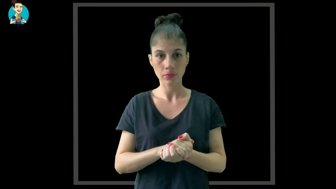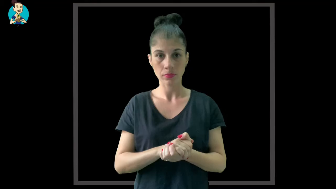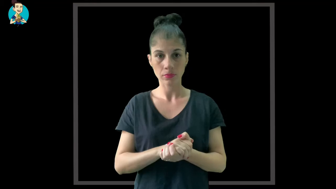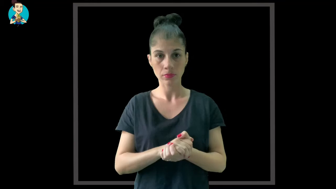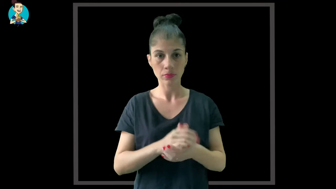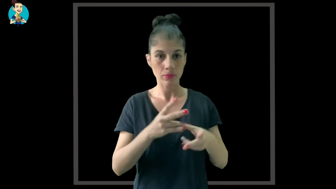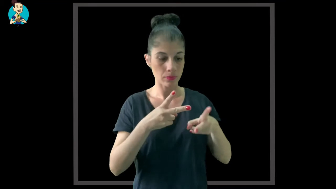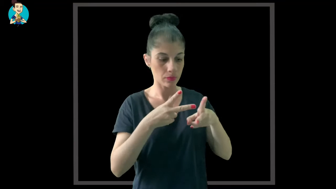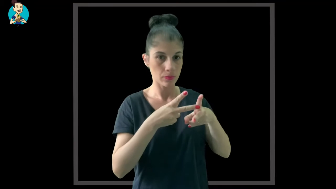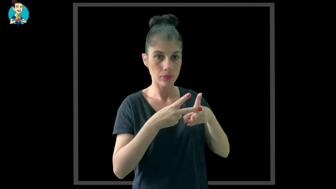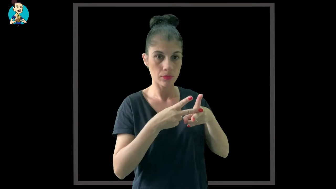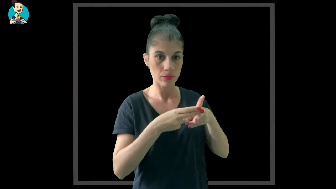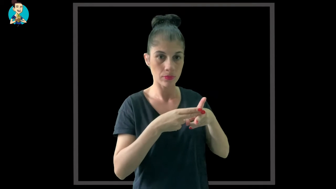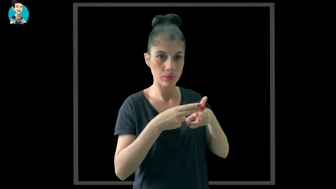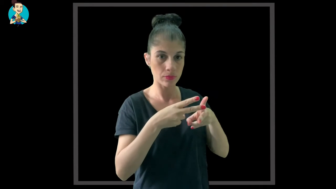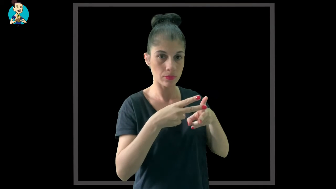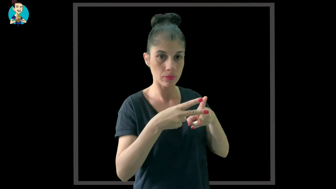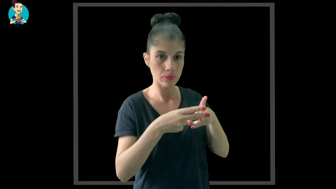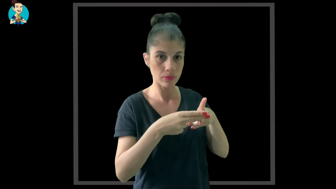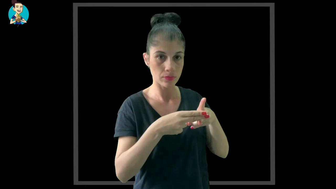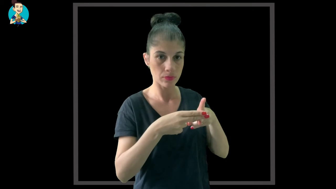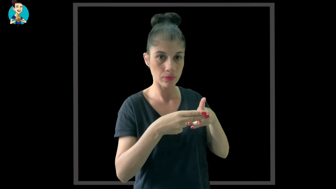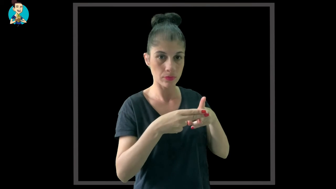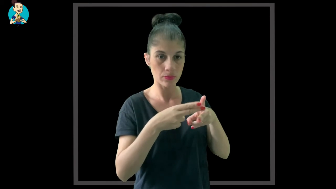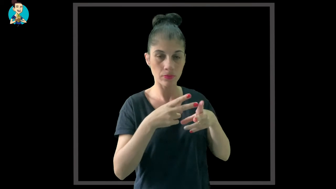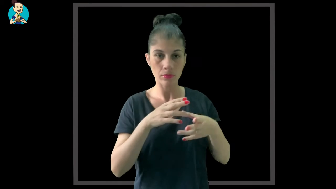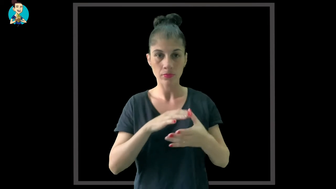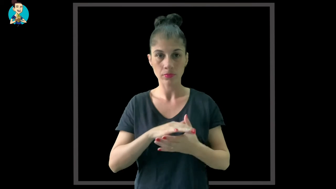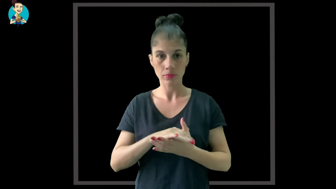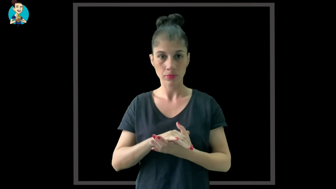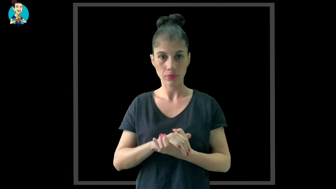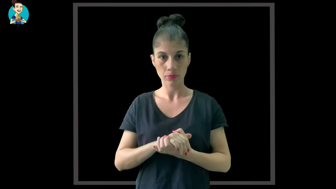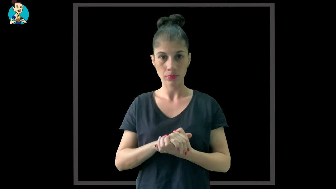HOMOZIGOTO